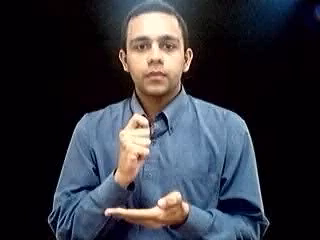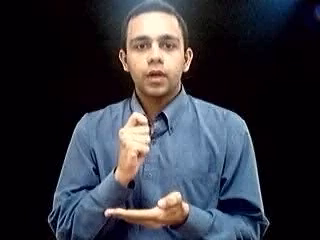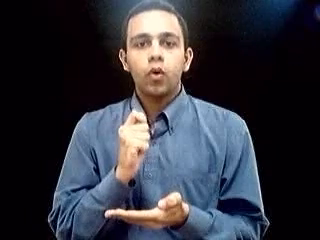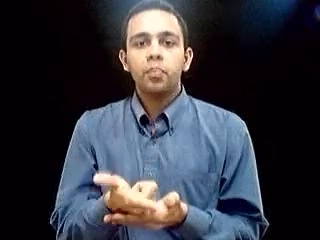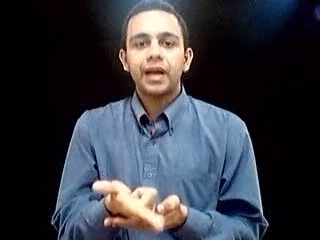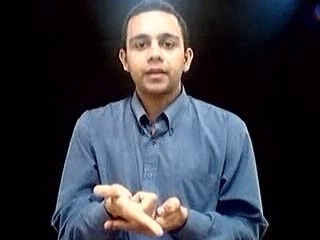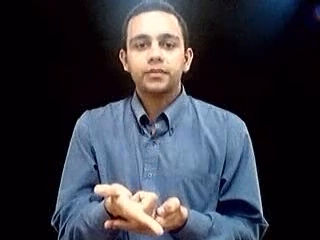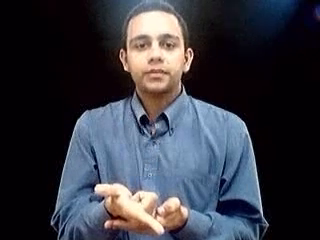comprar